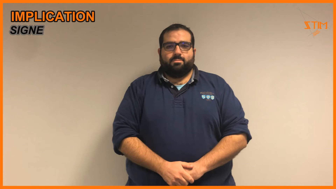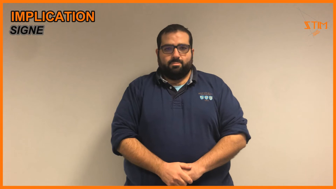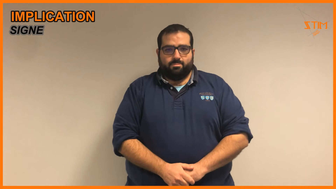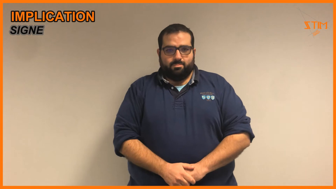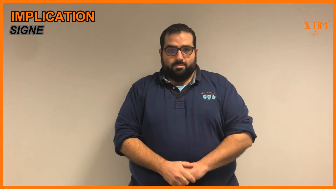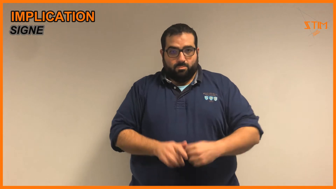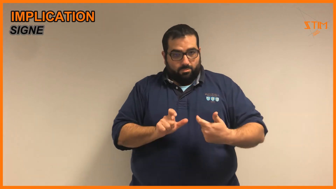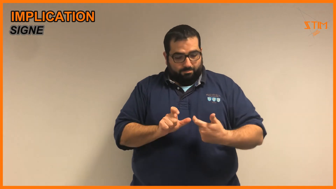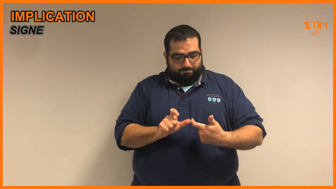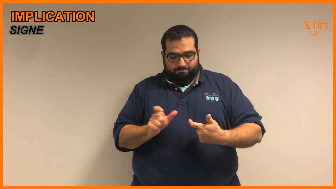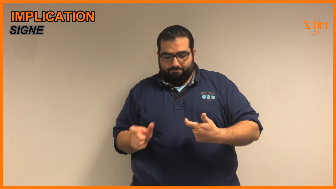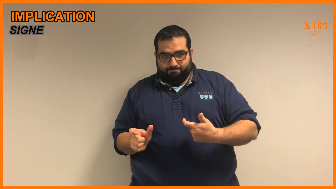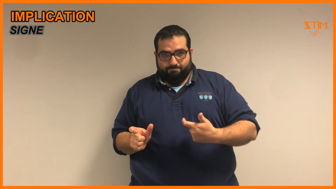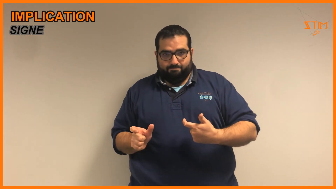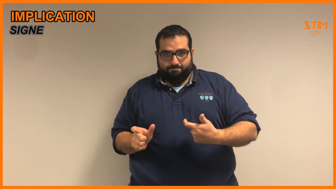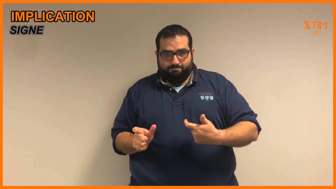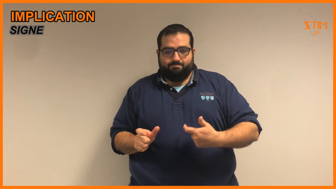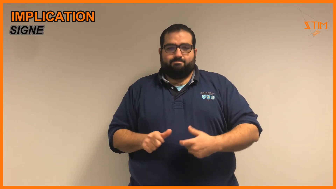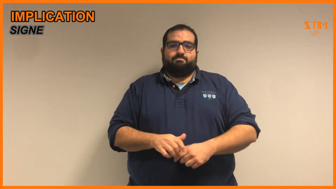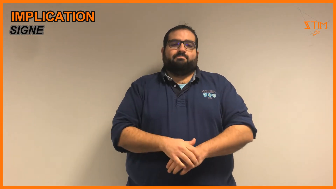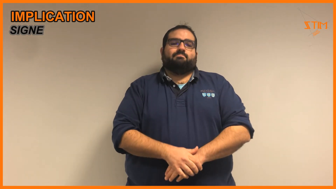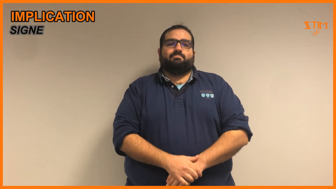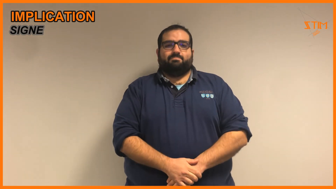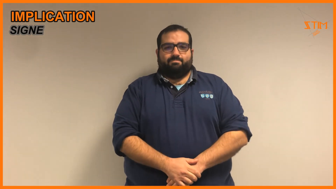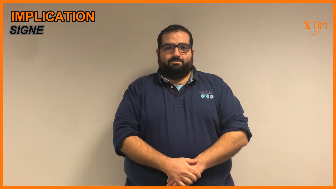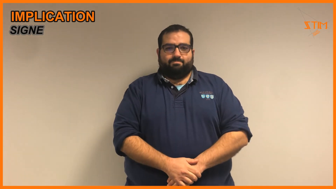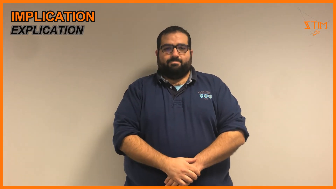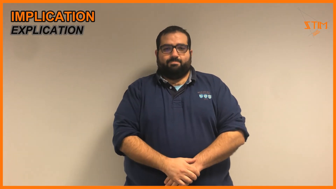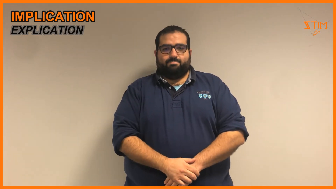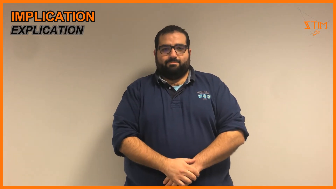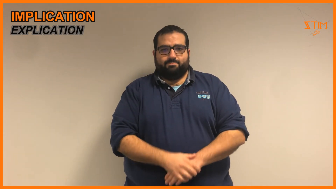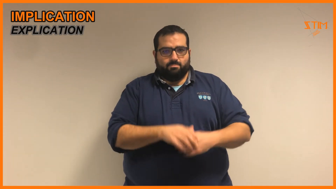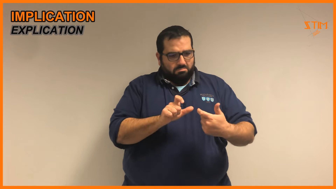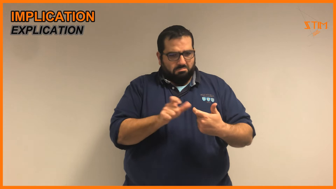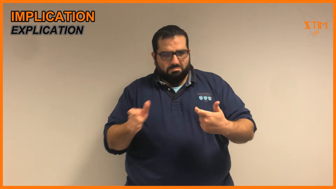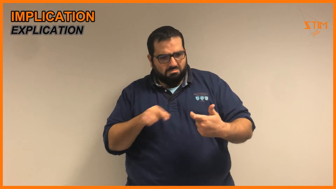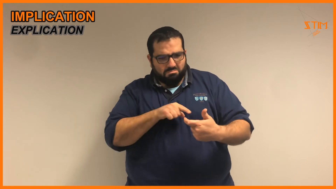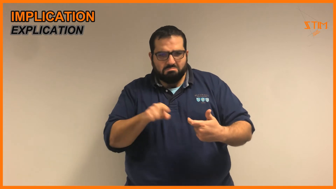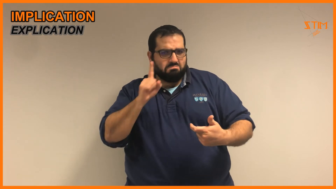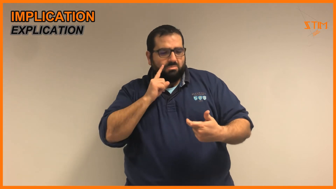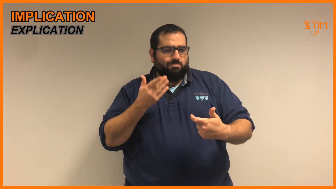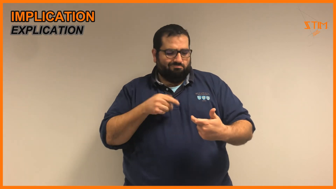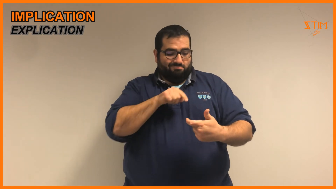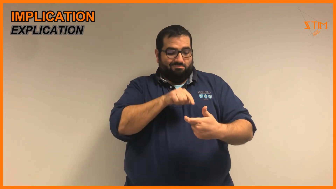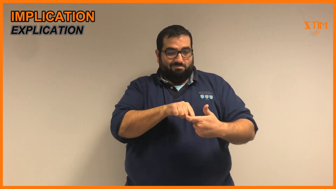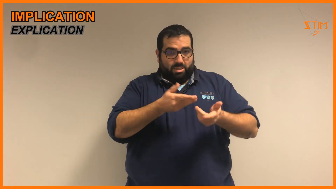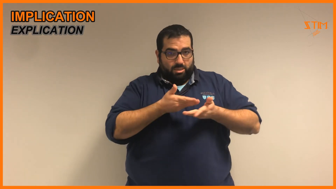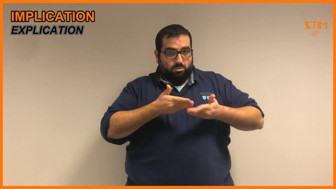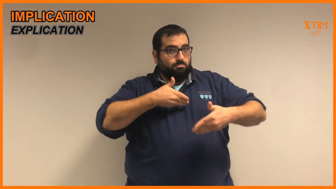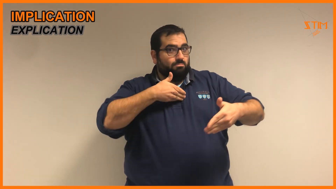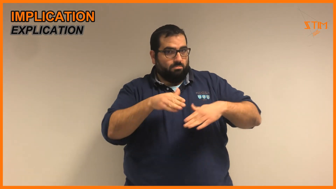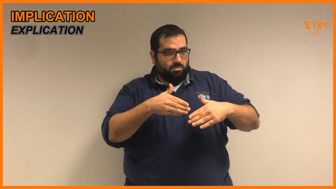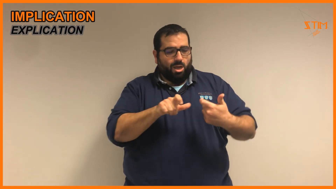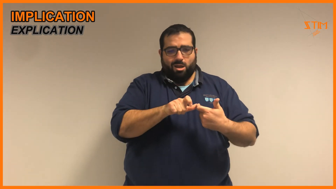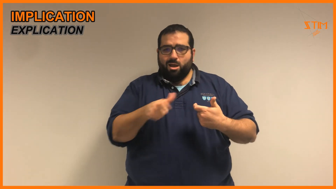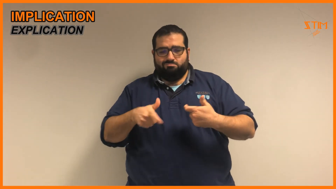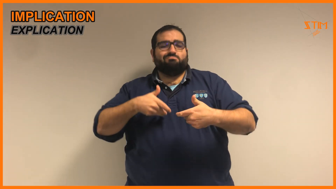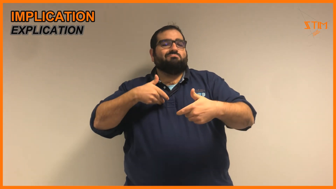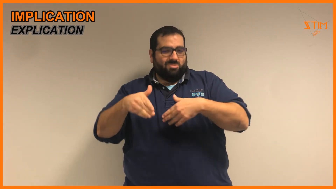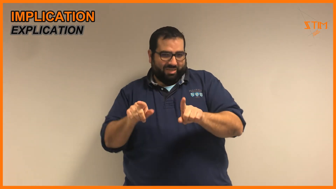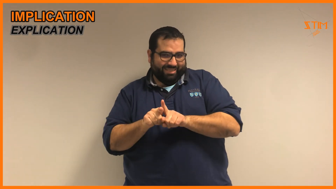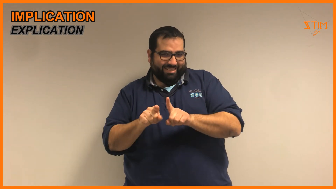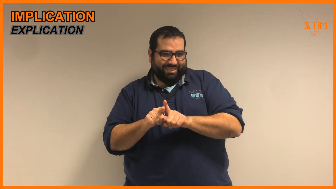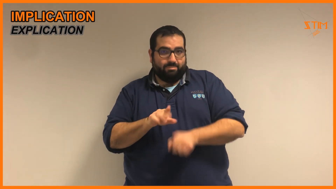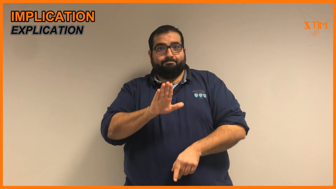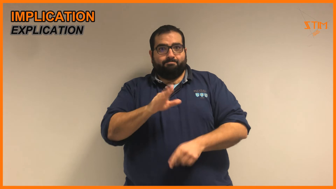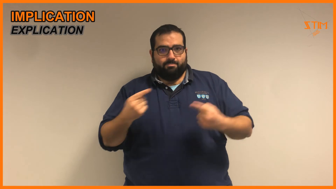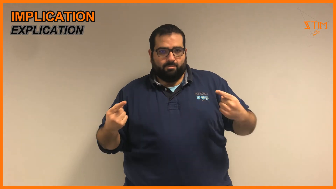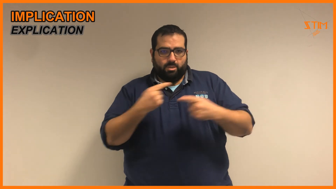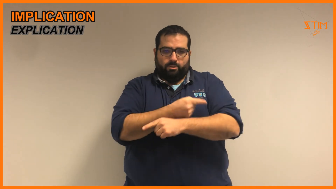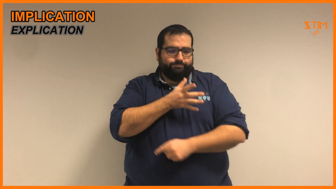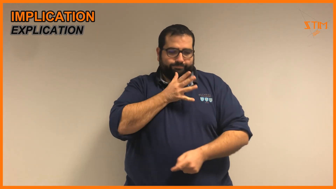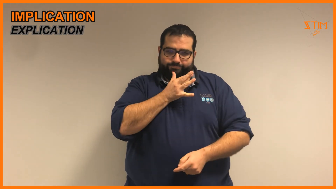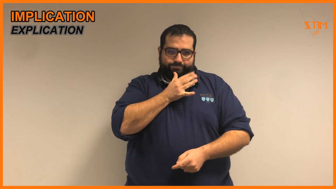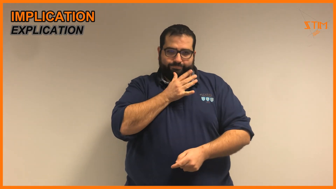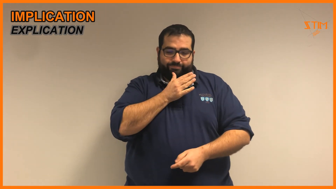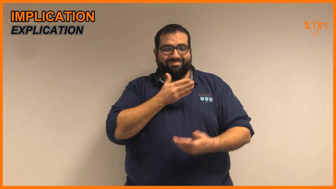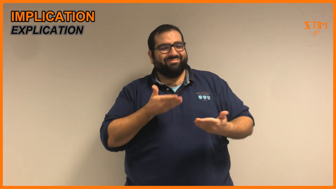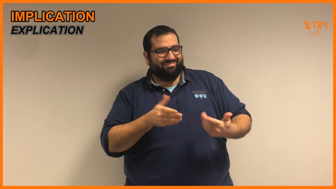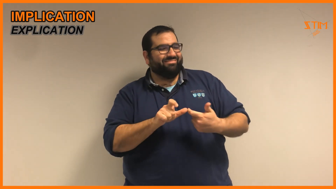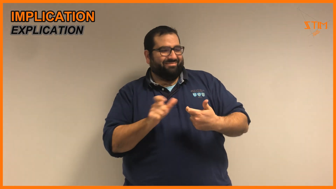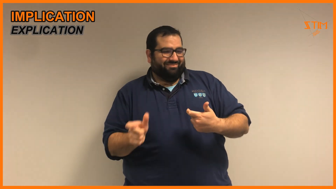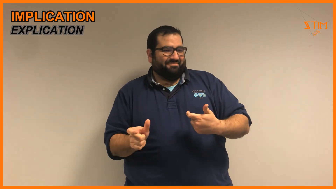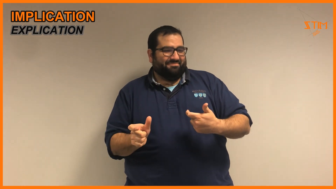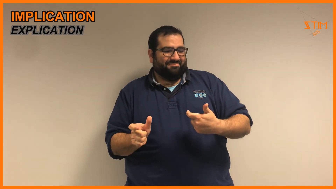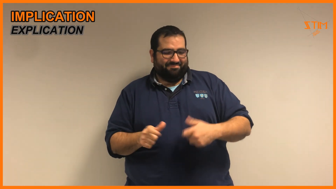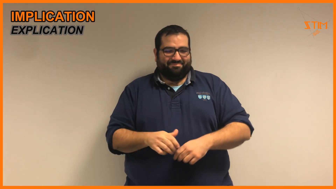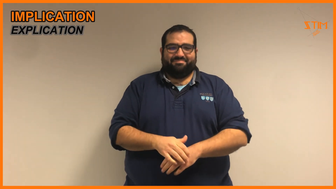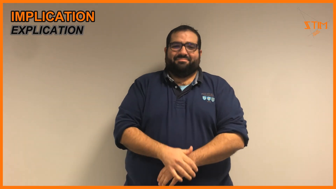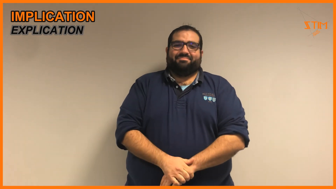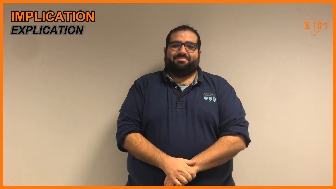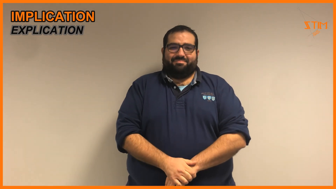Implication